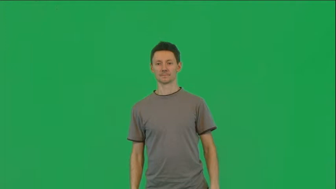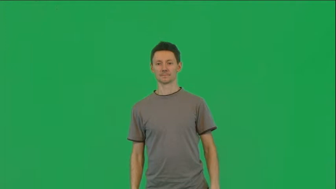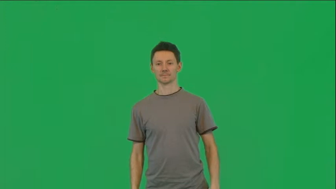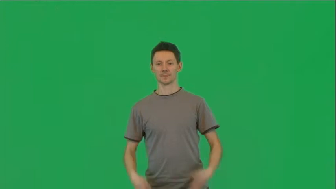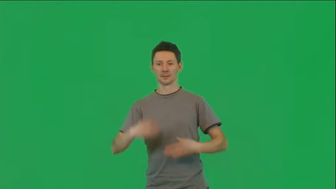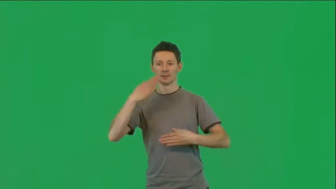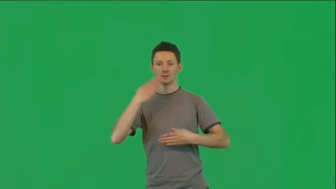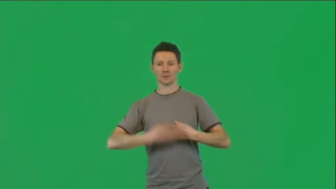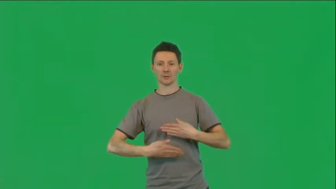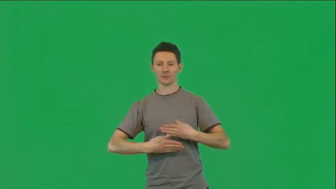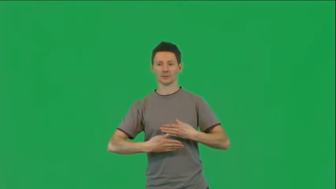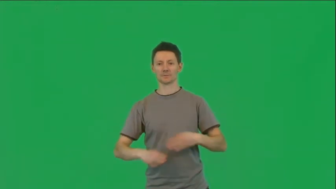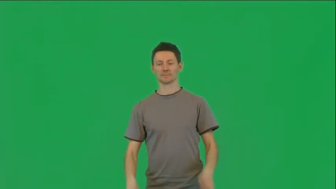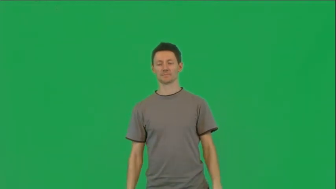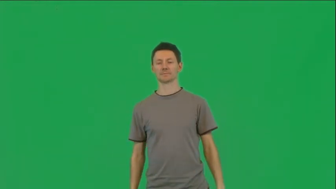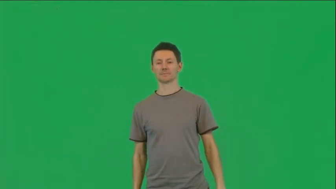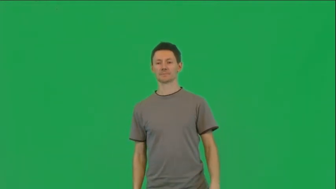koniec